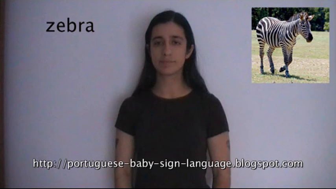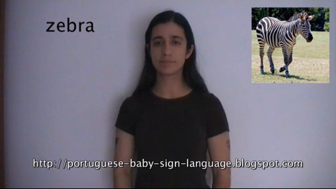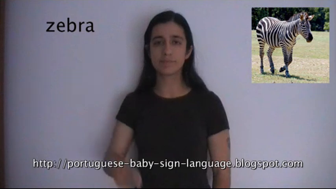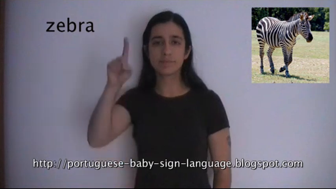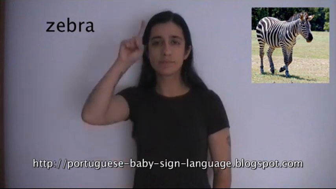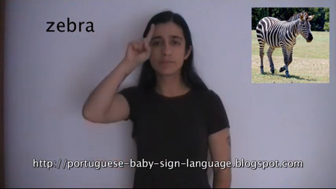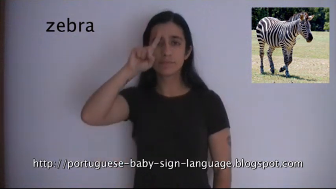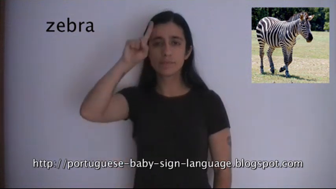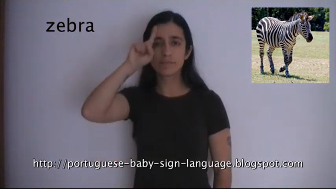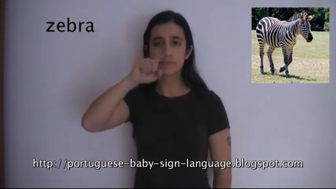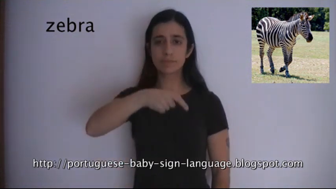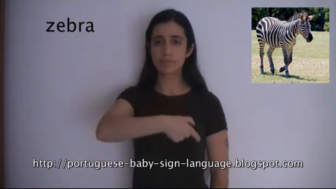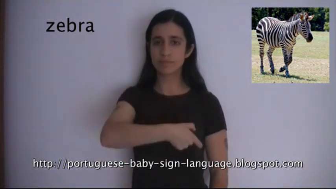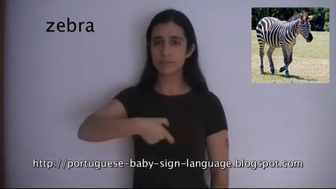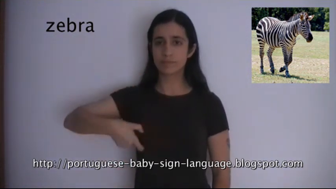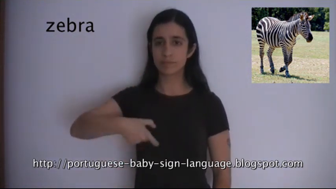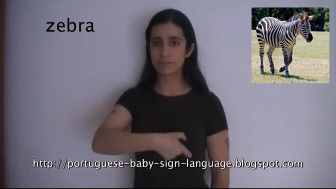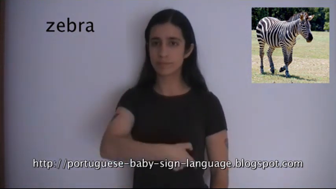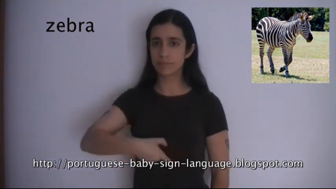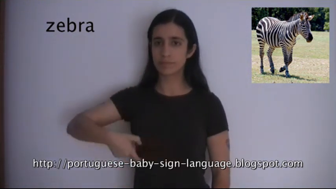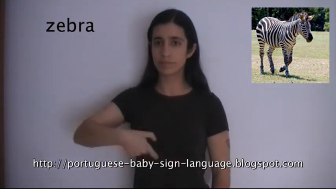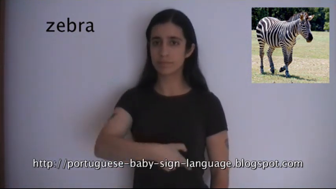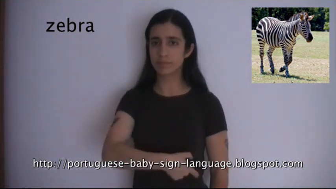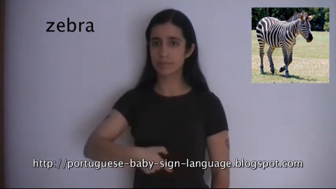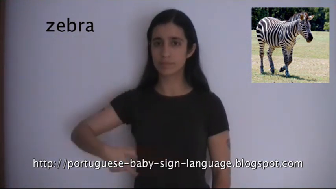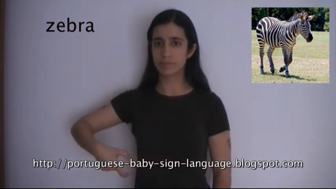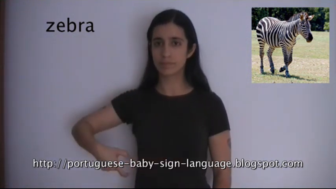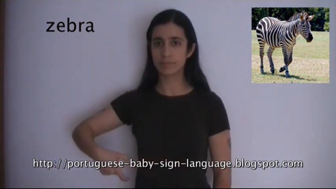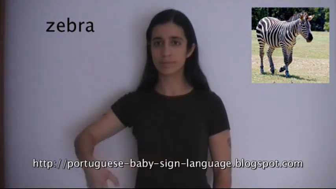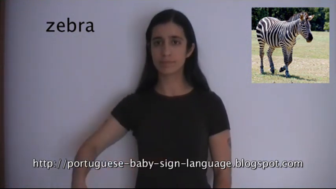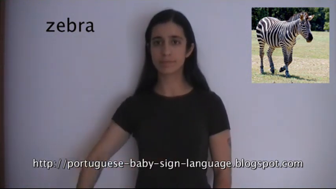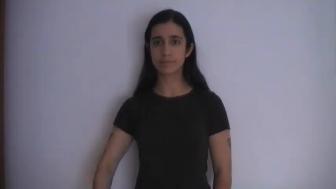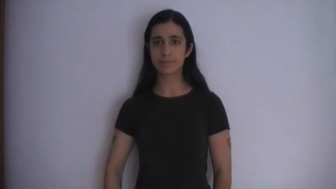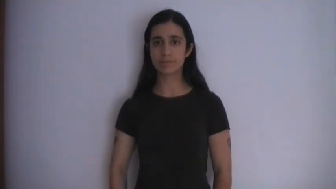zebra